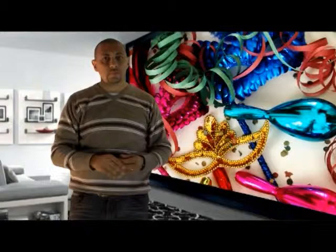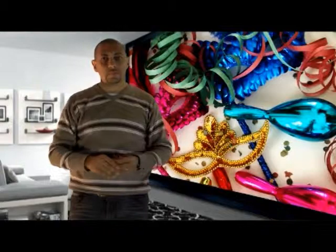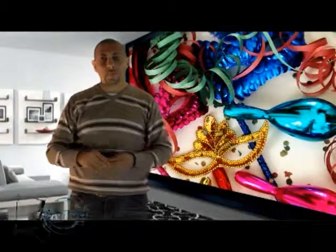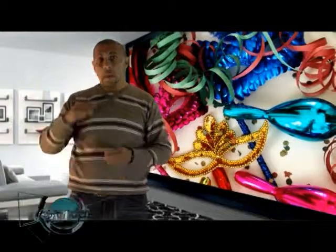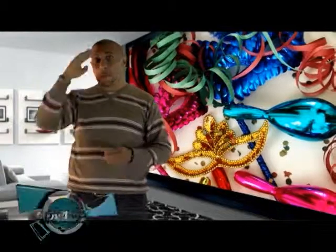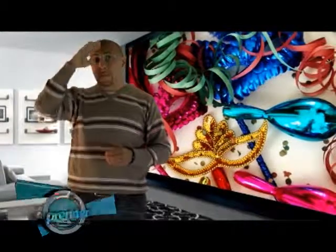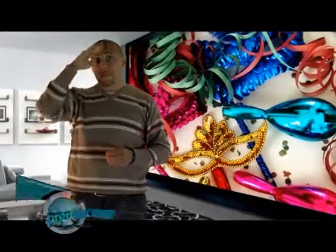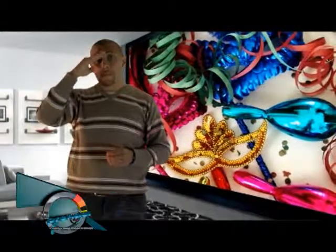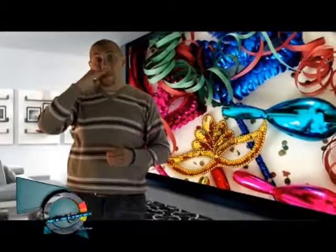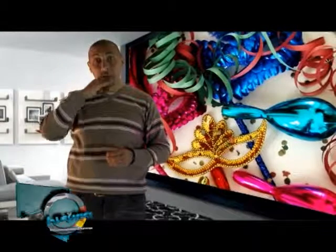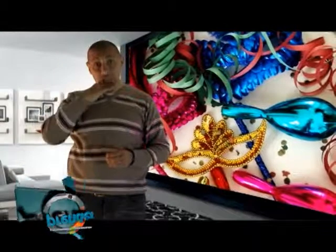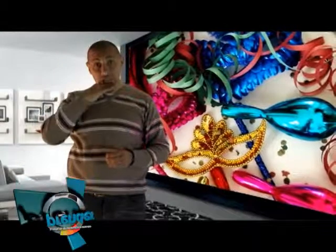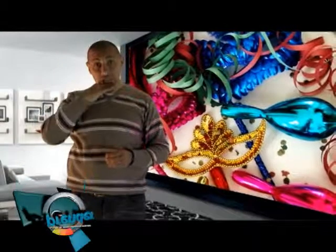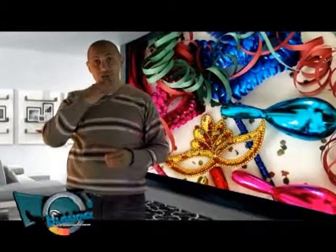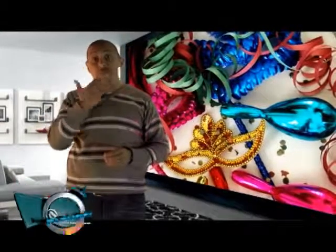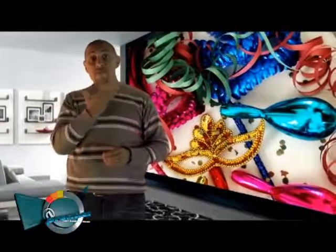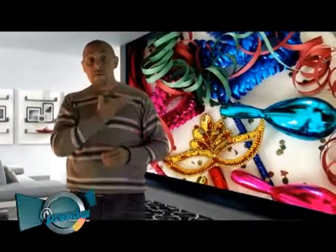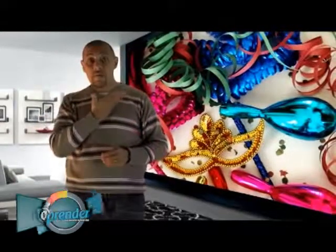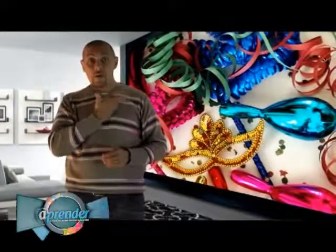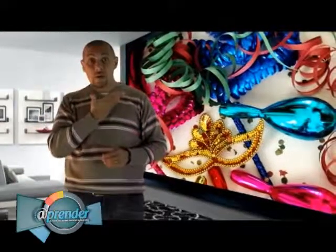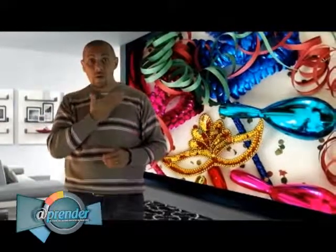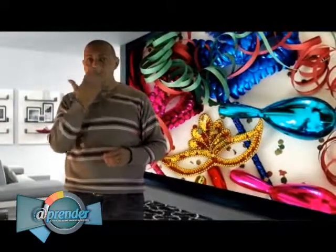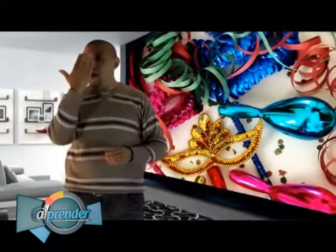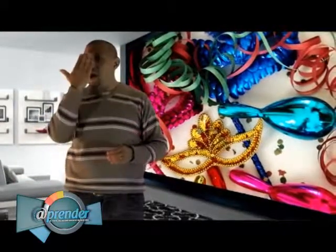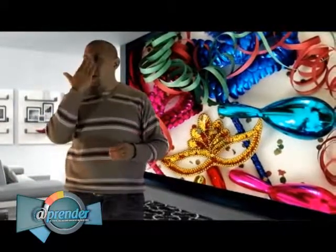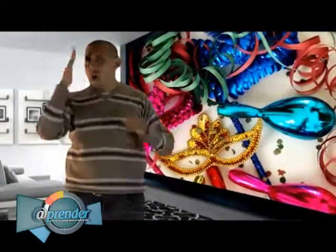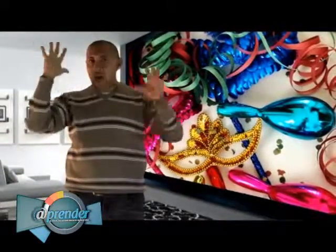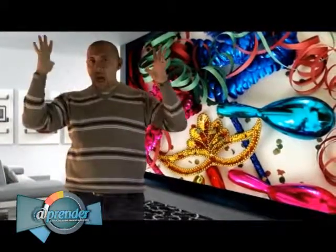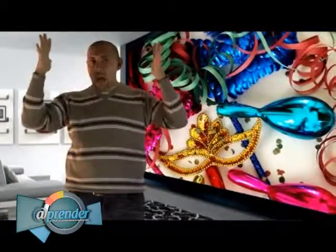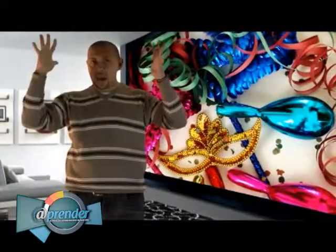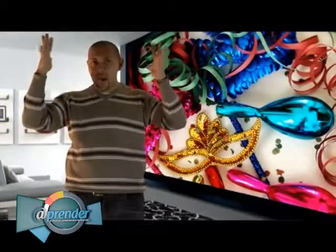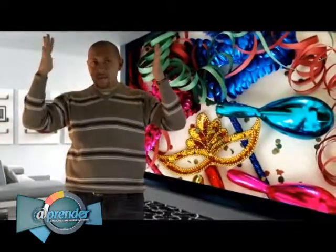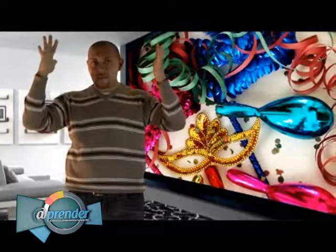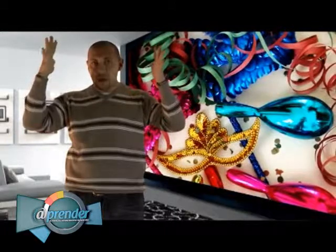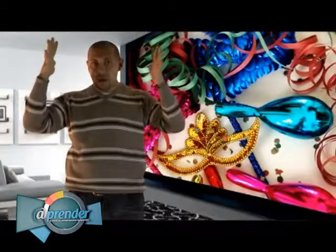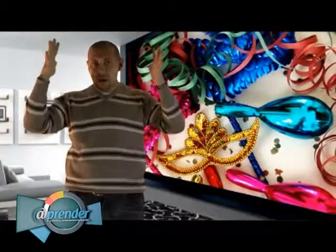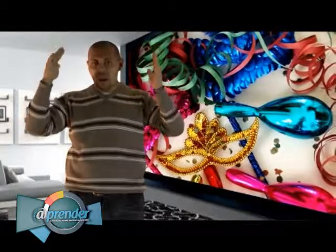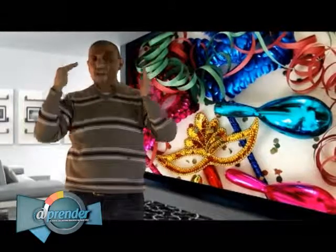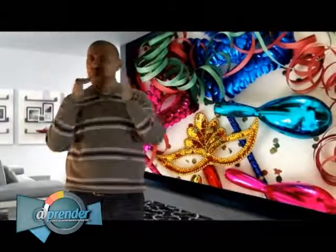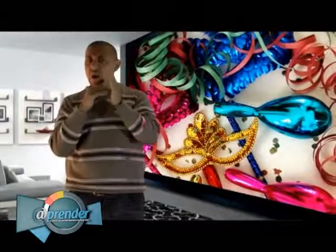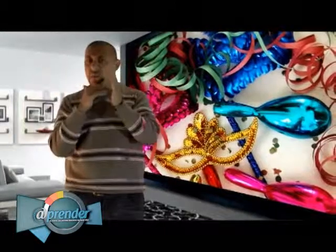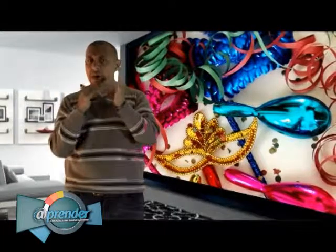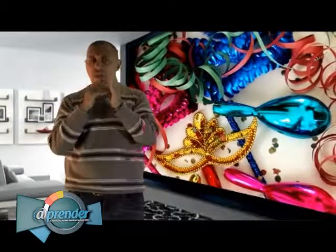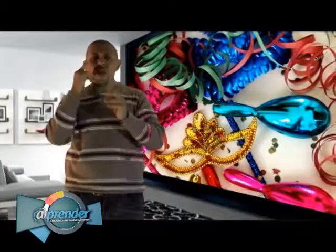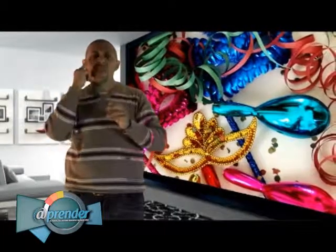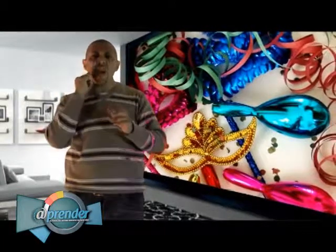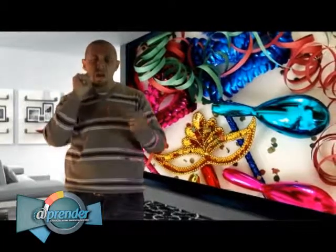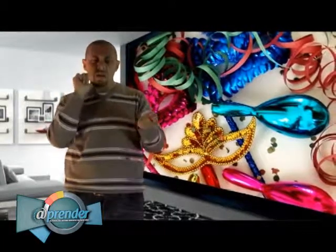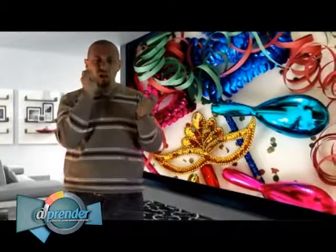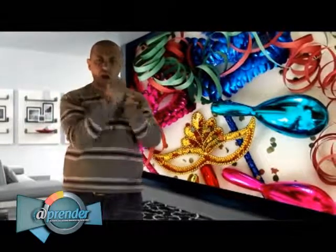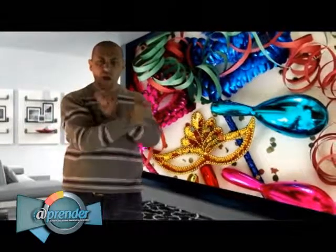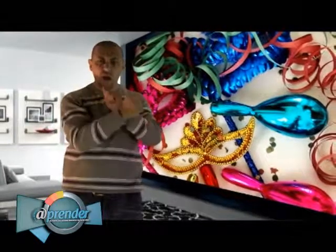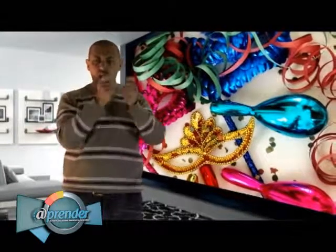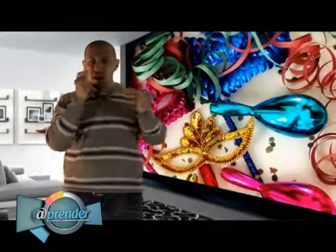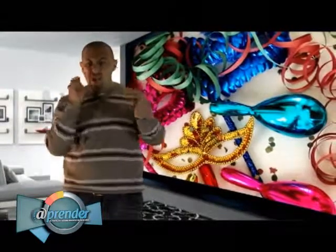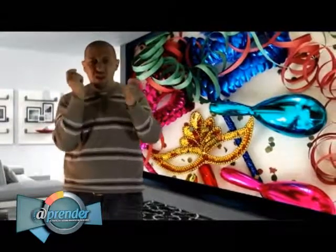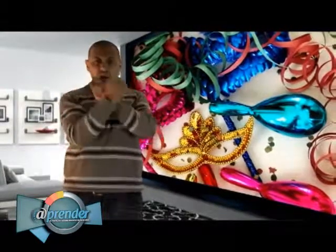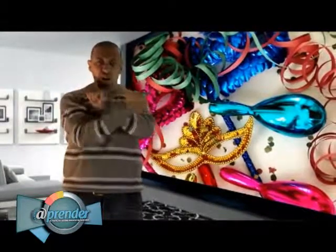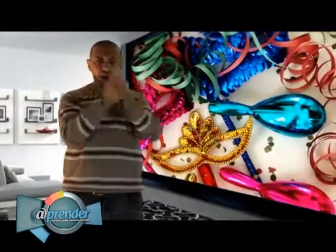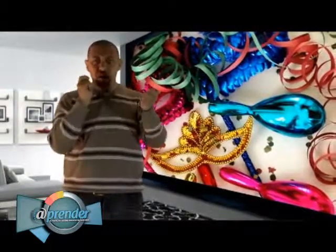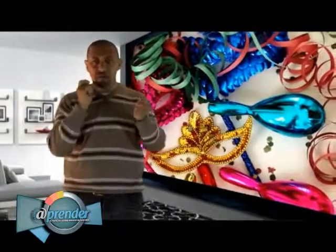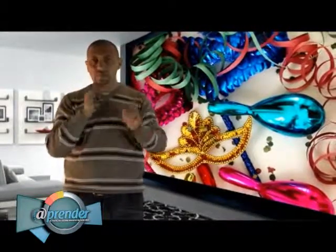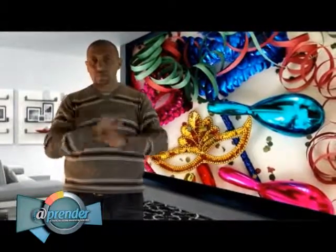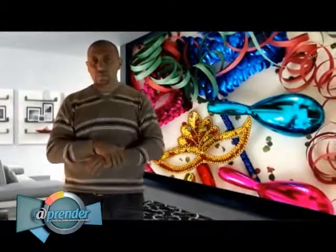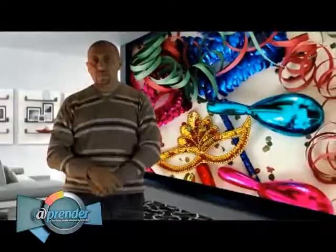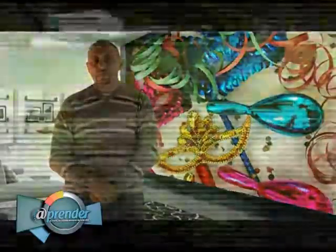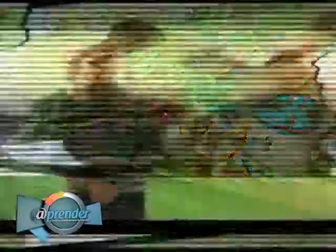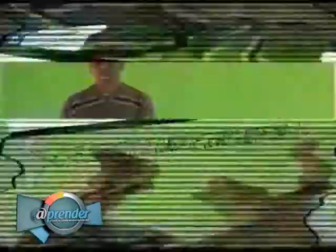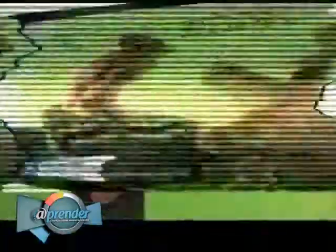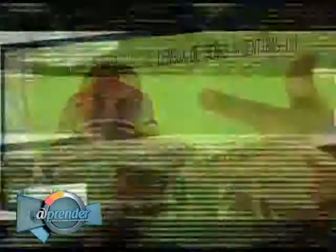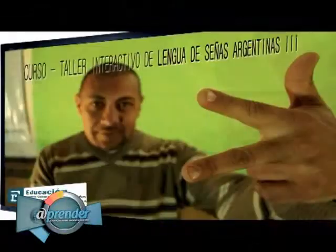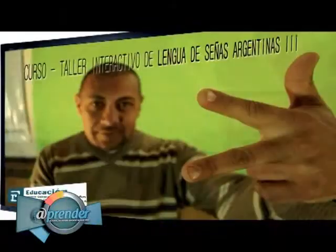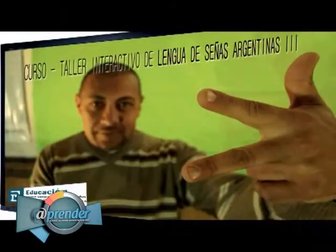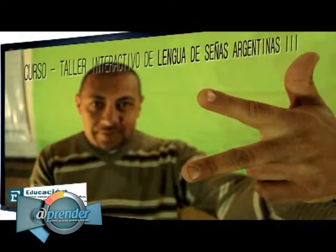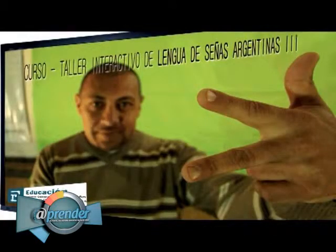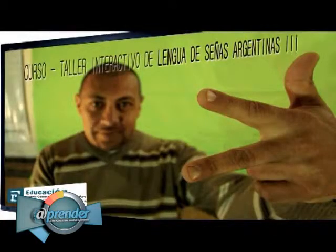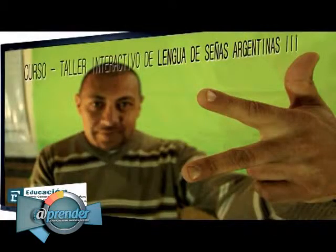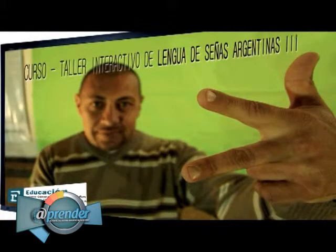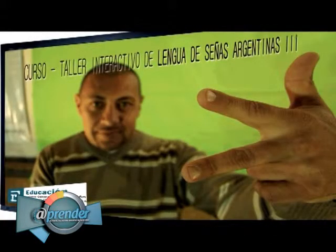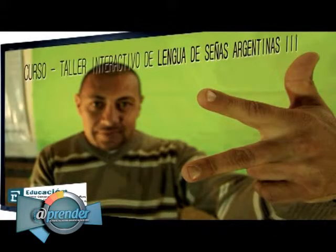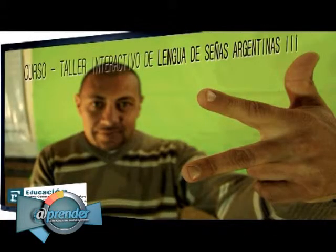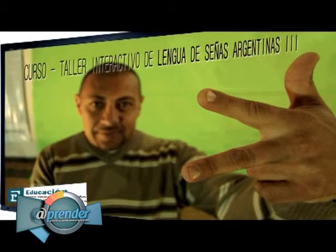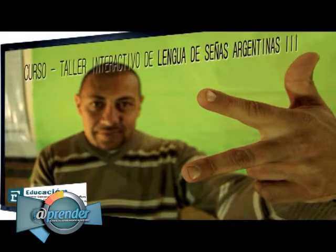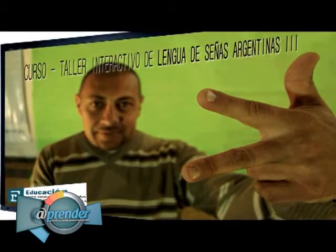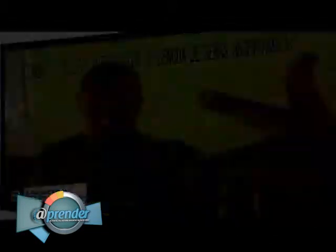Carnaval